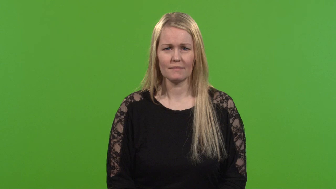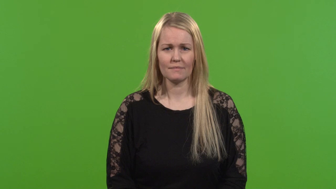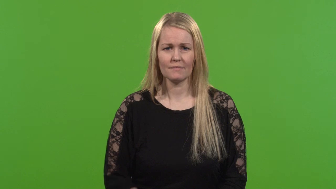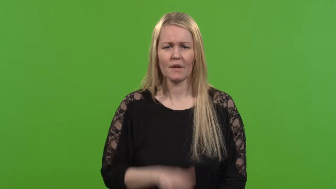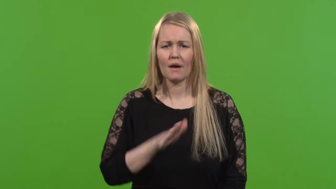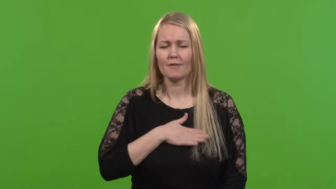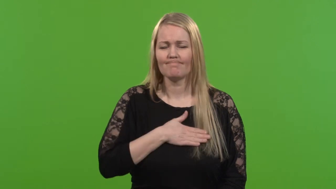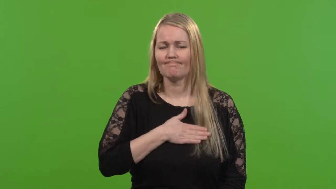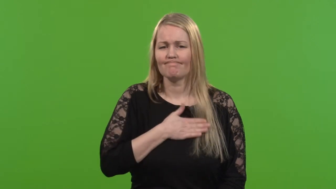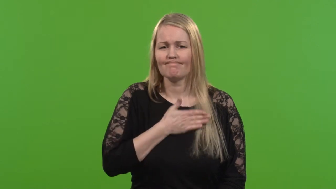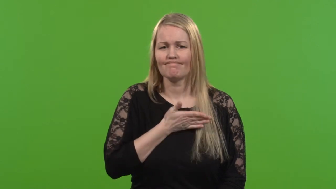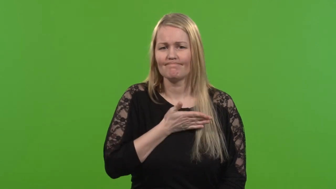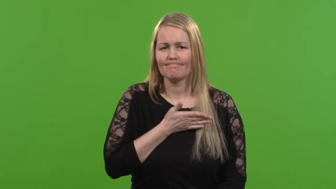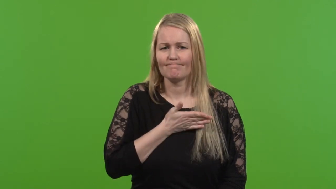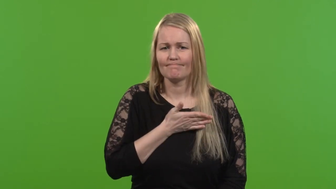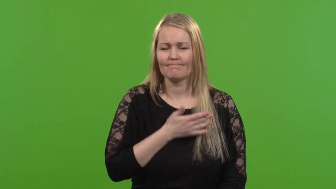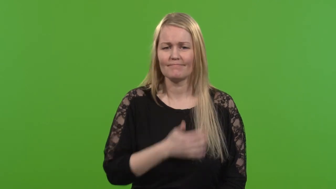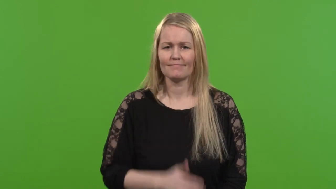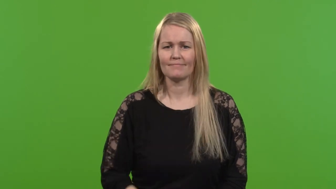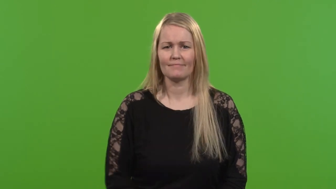Yndislegt